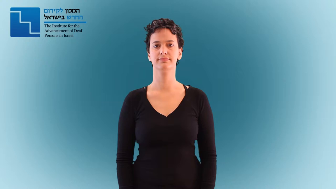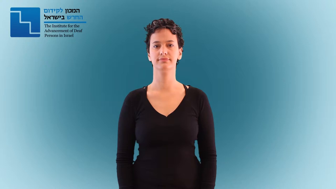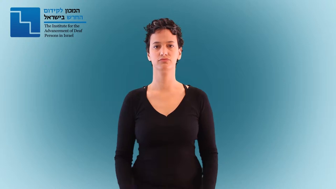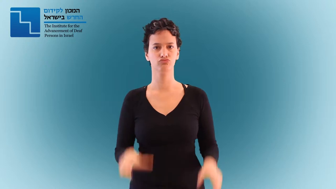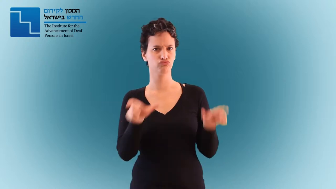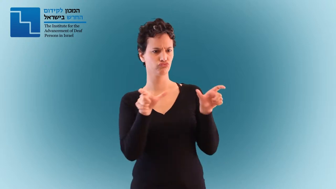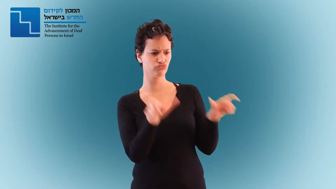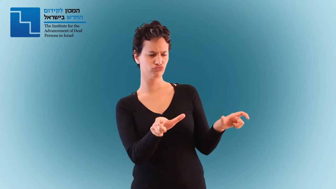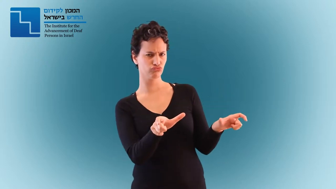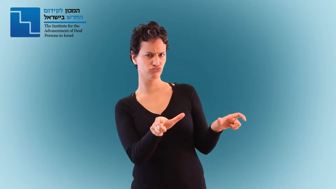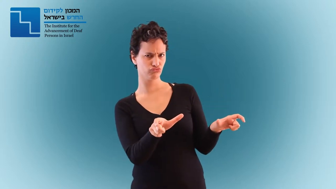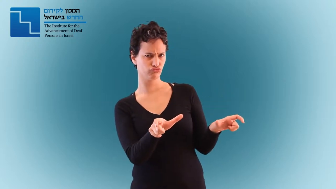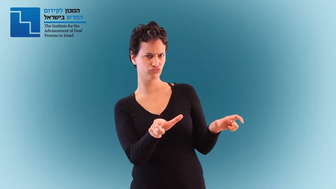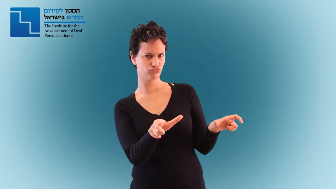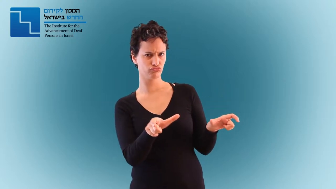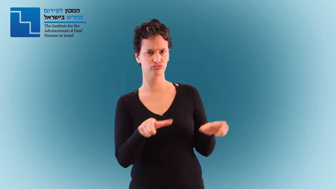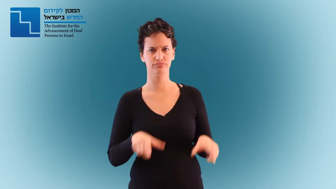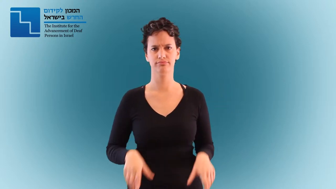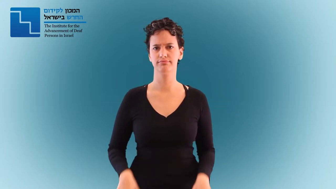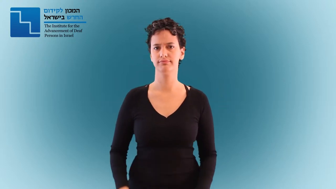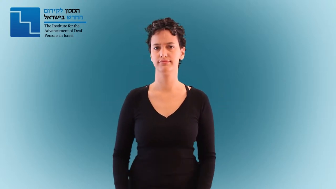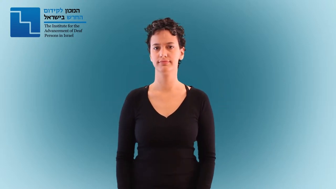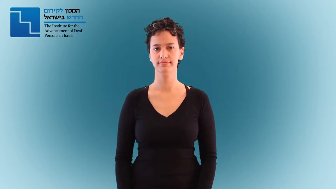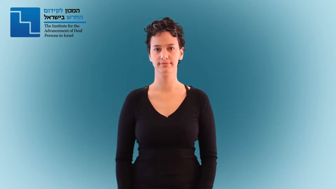לחסום